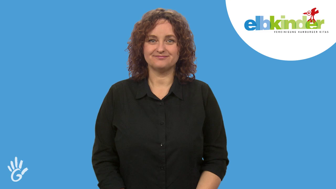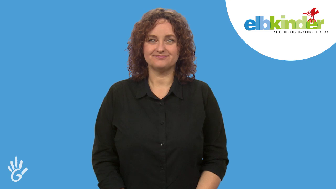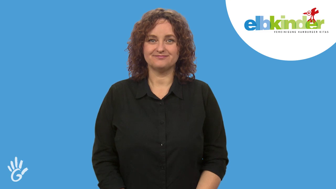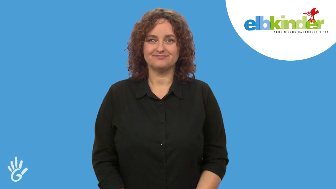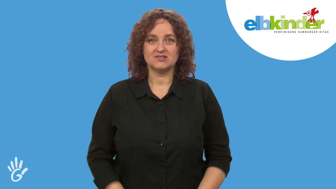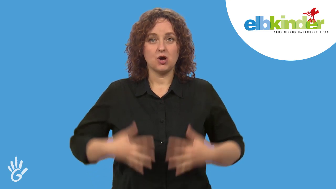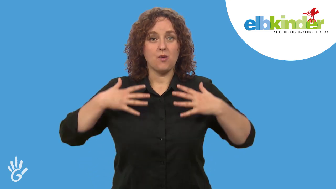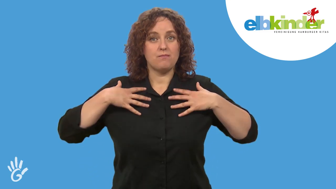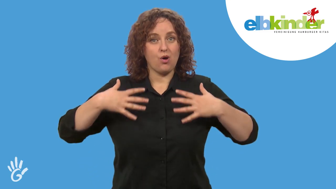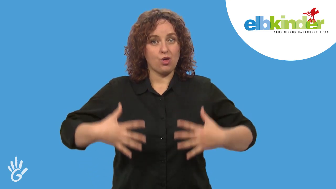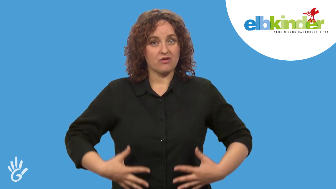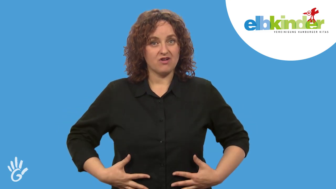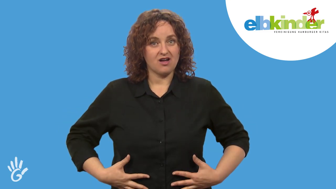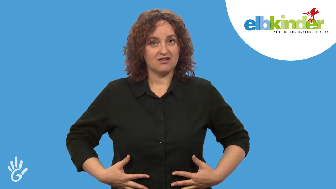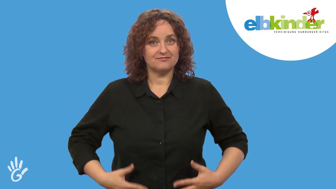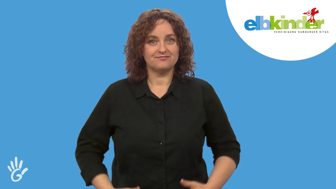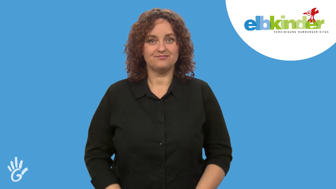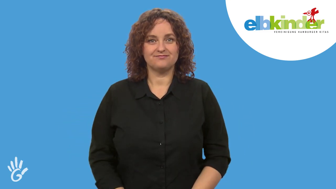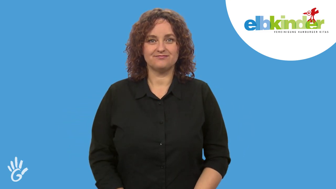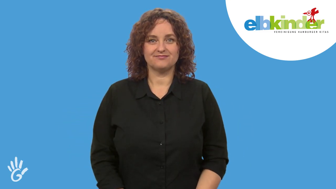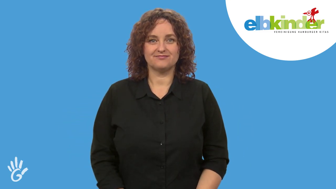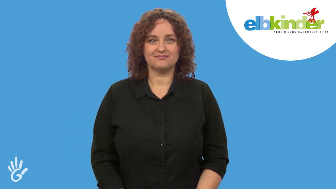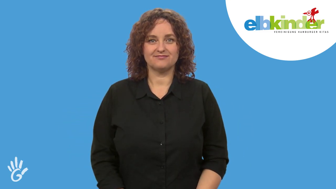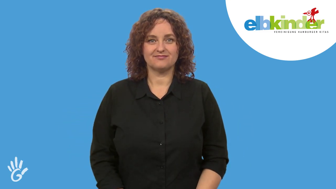Pullover